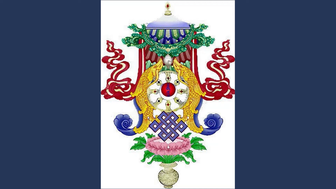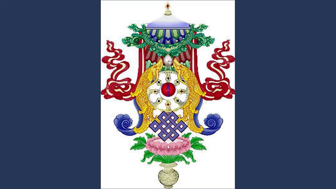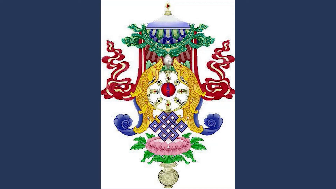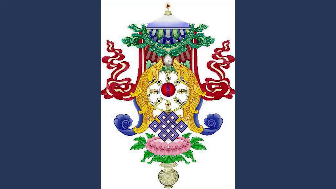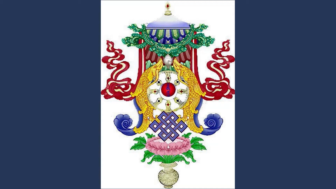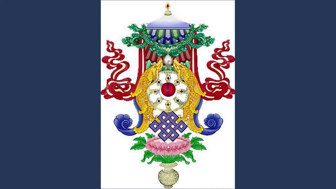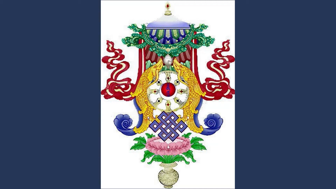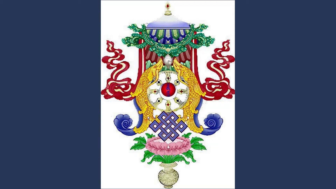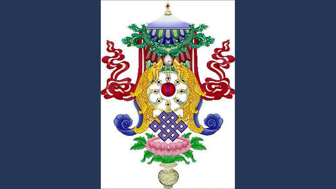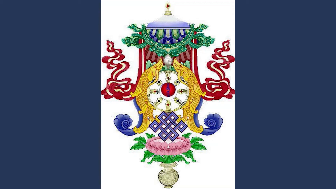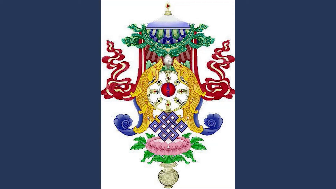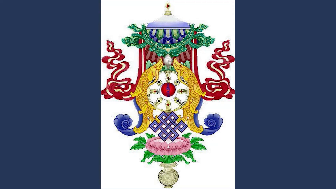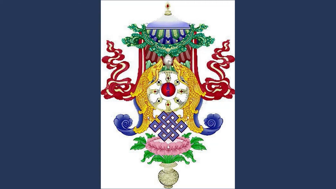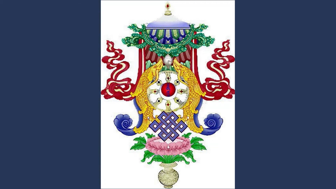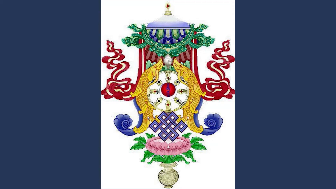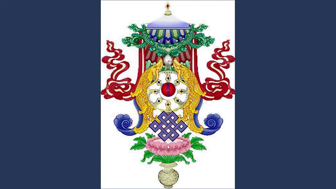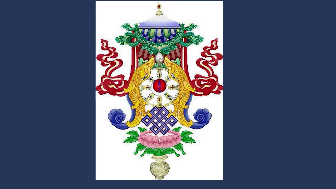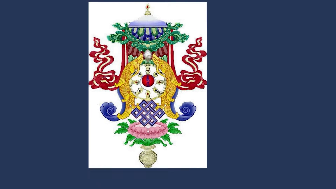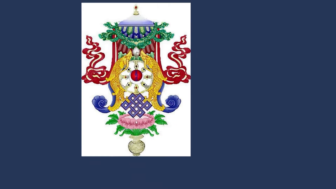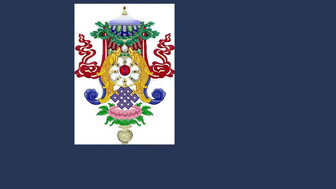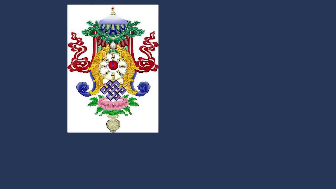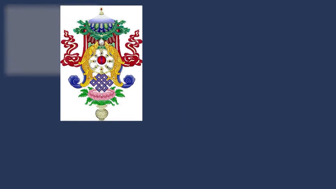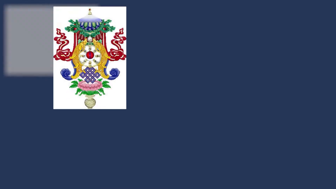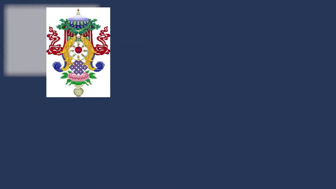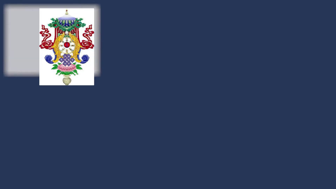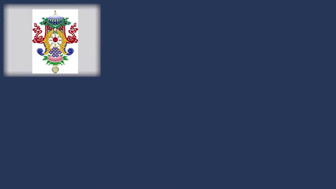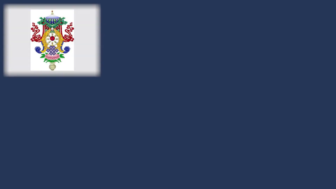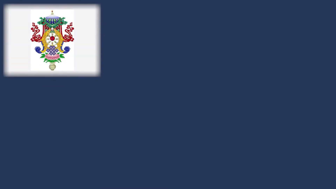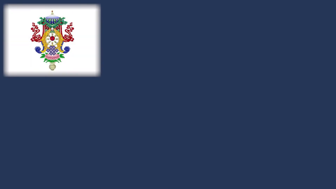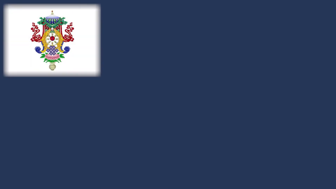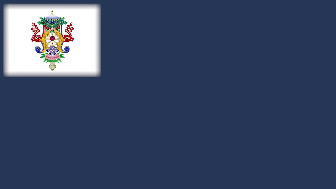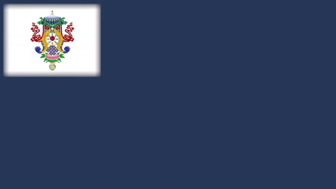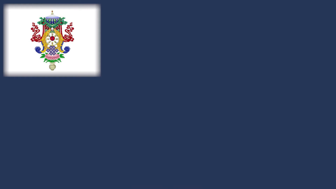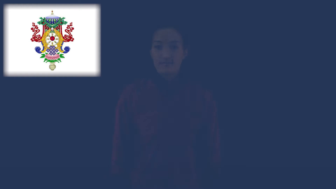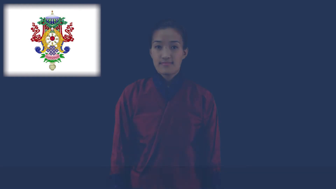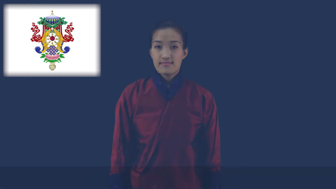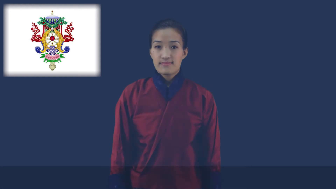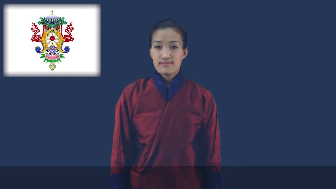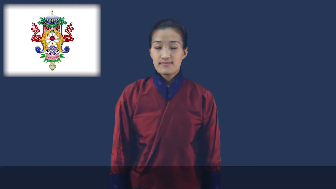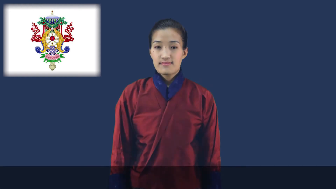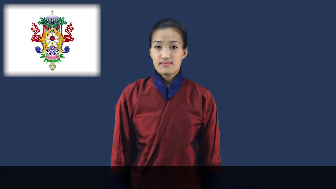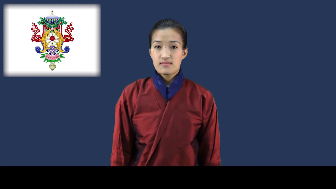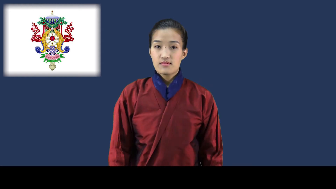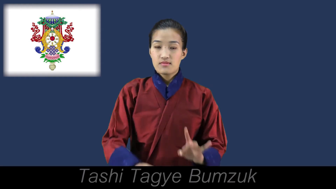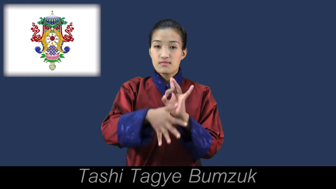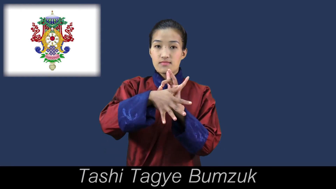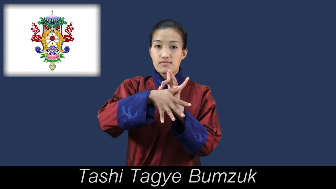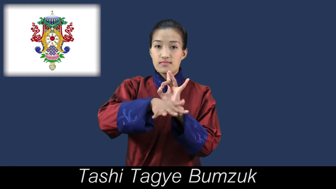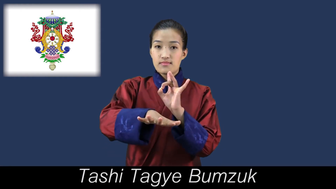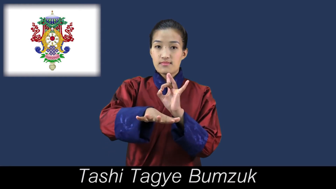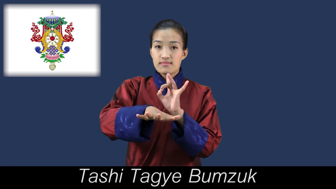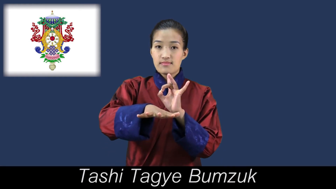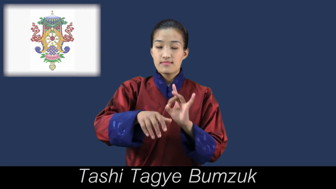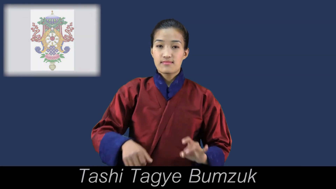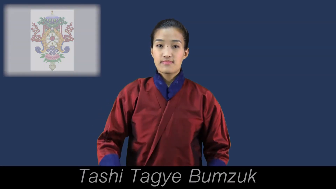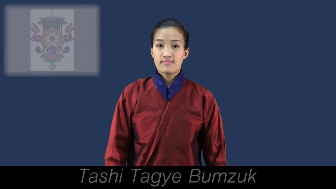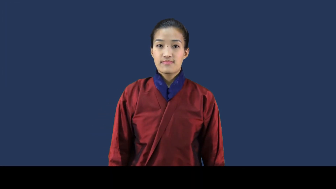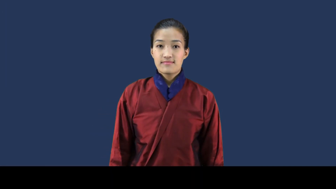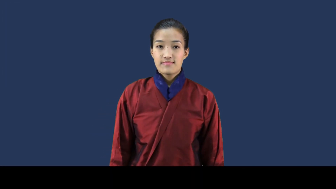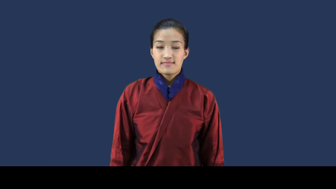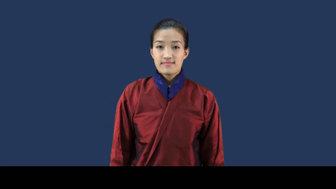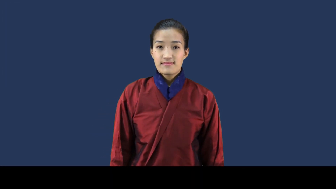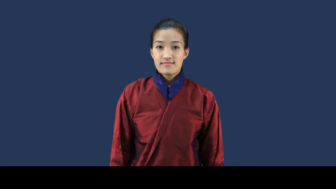Tashi Tagye Bumzuk